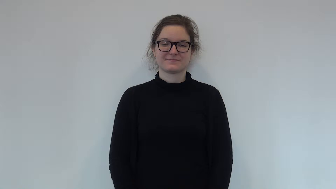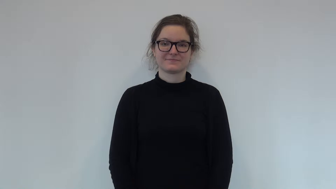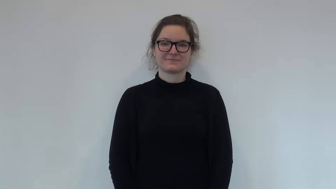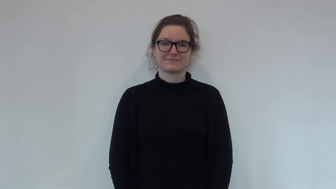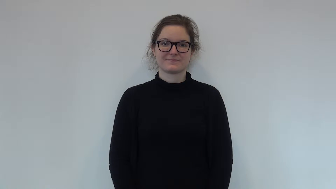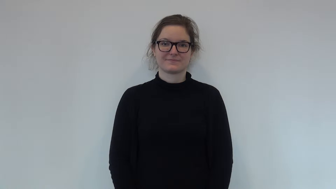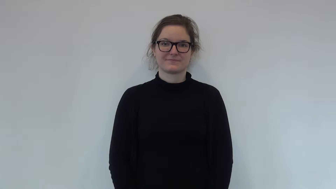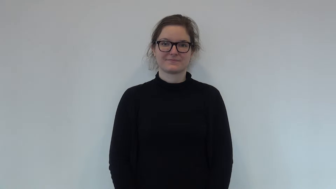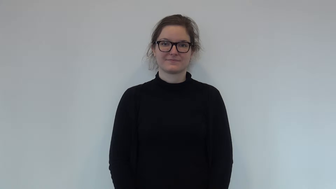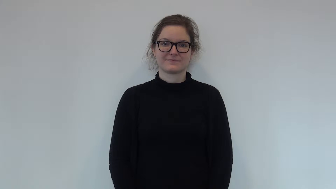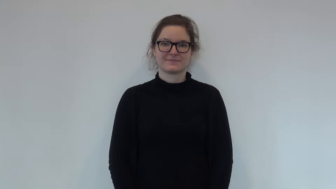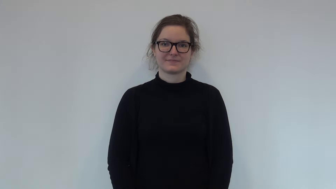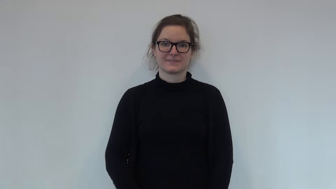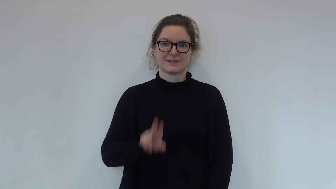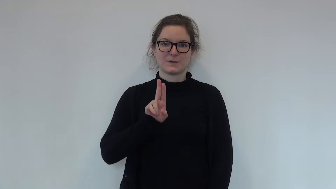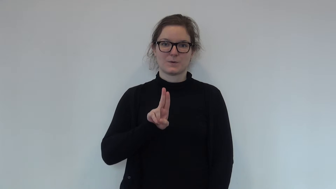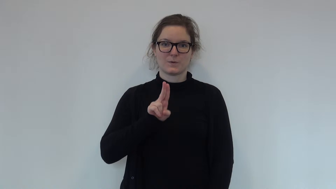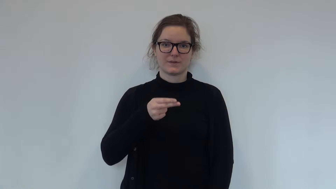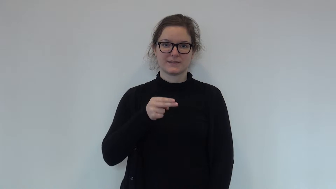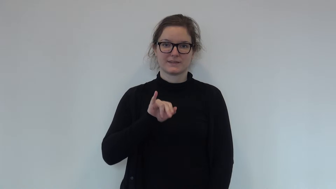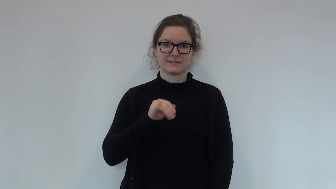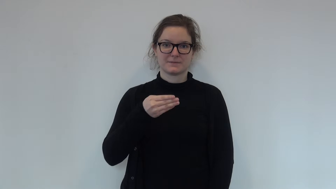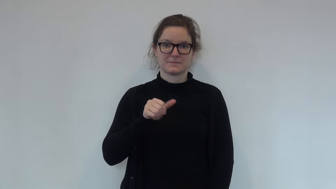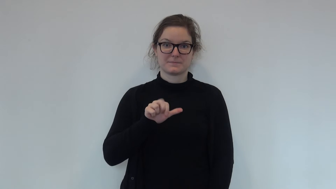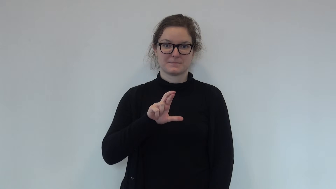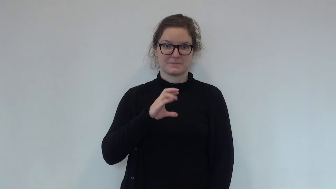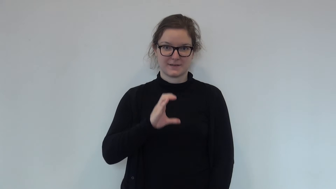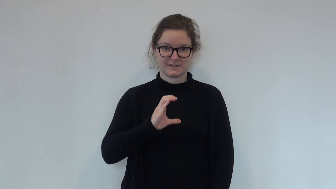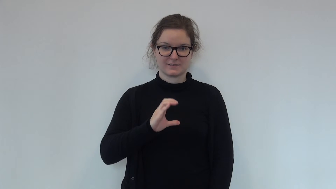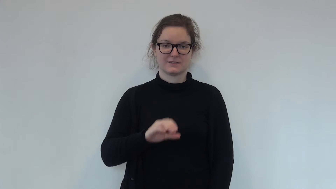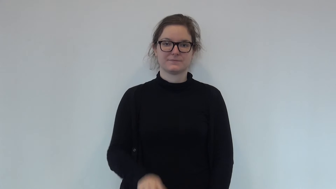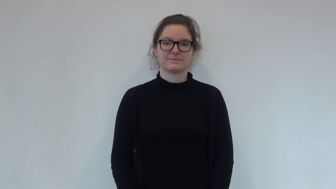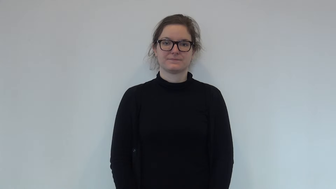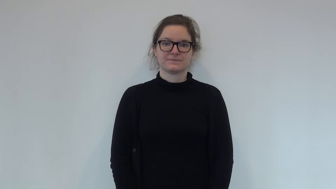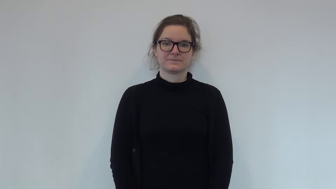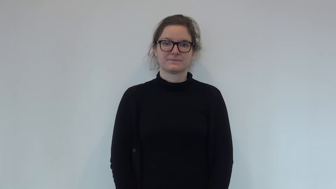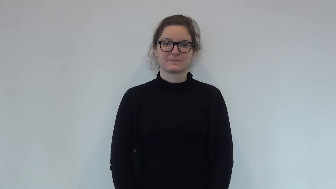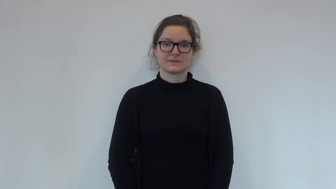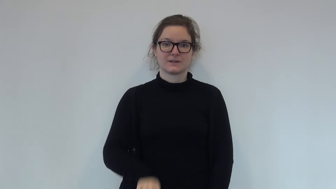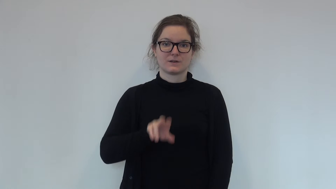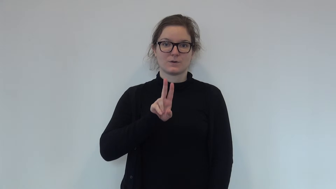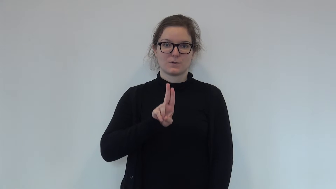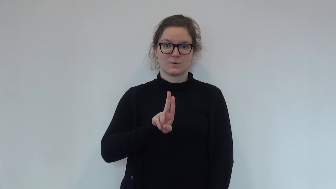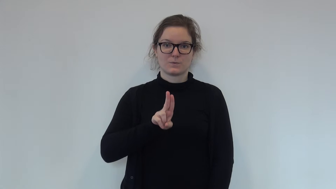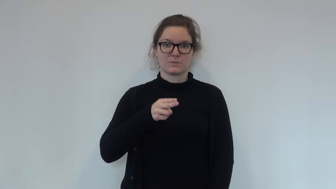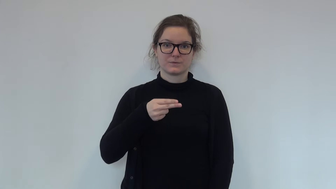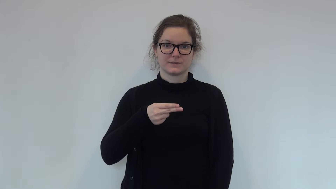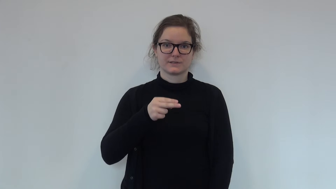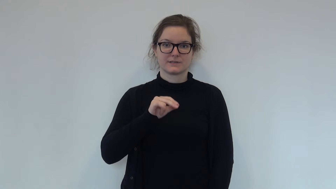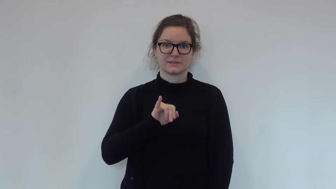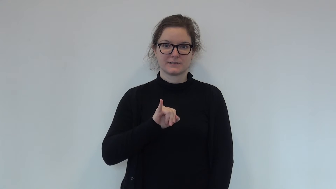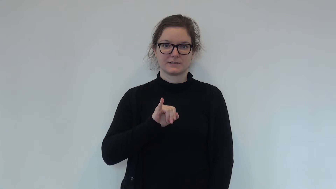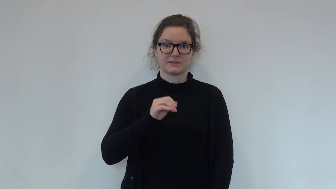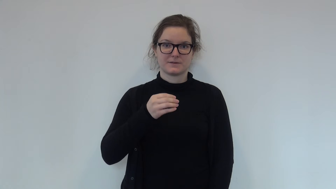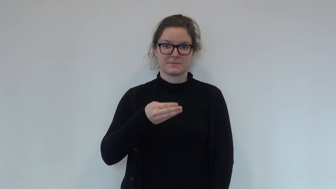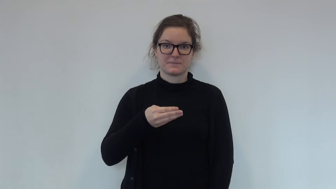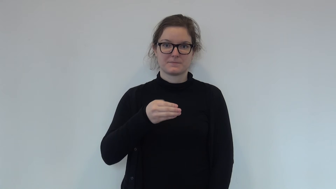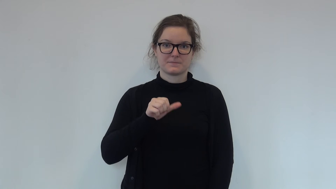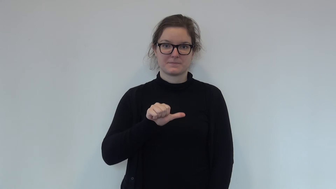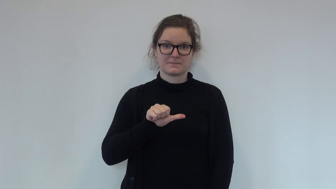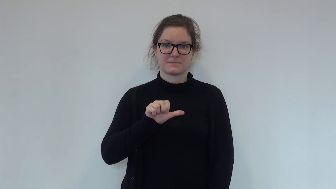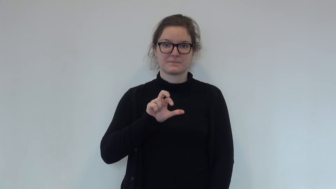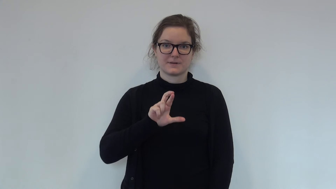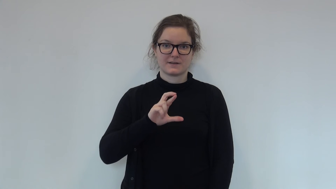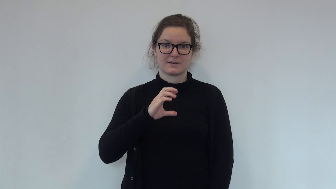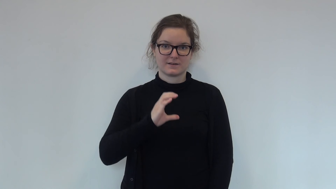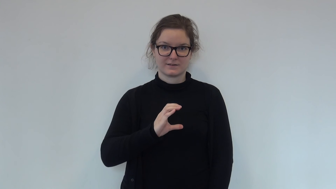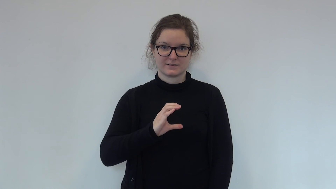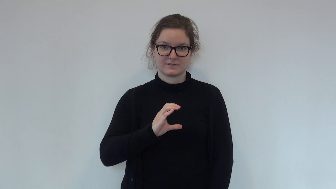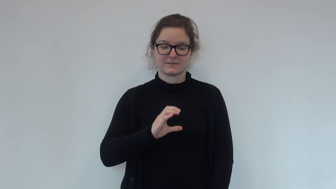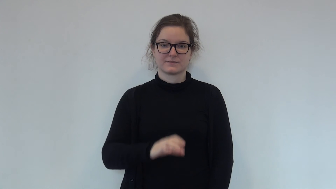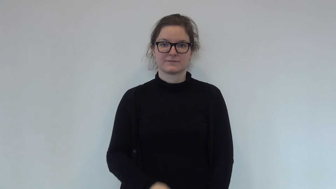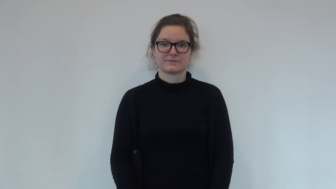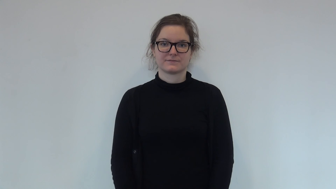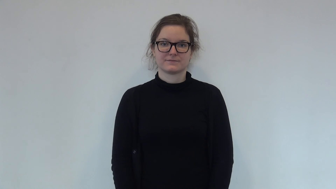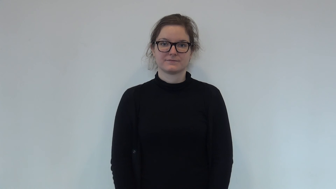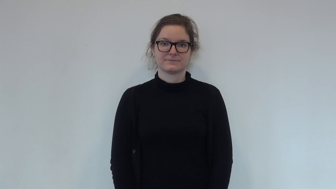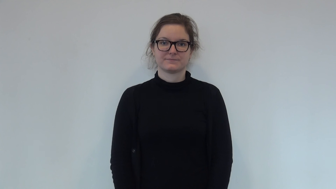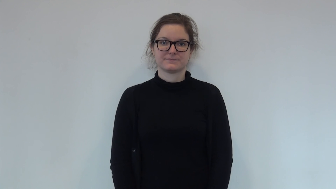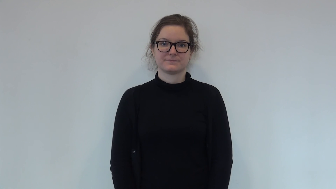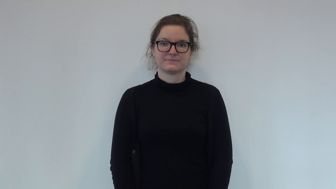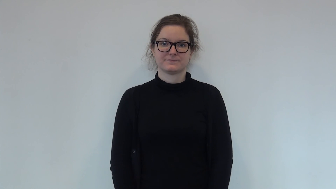UNIMARC